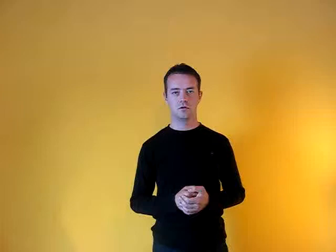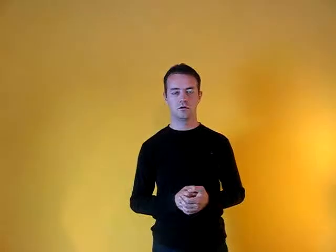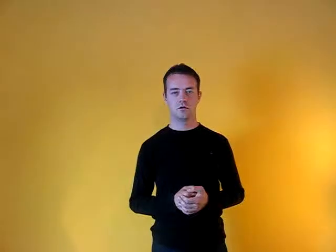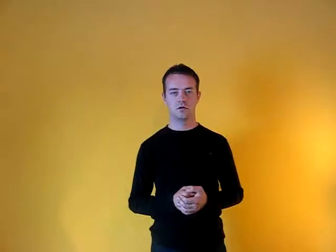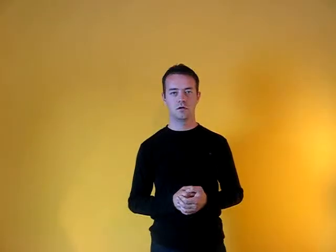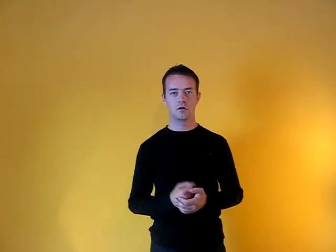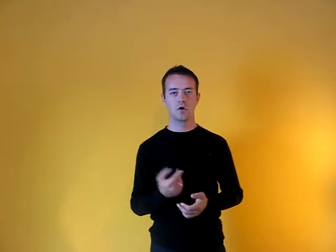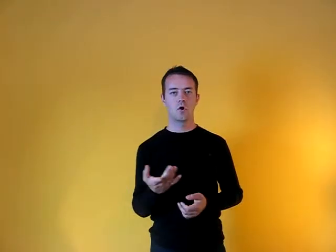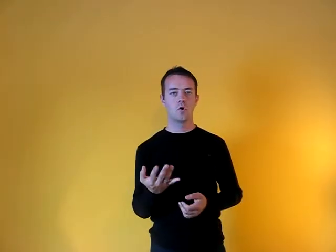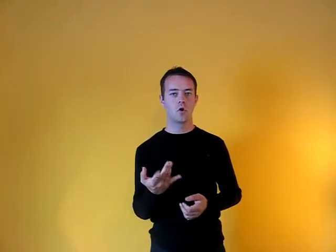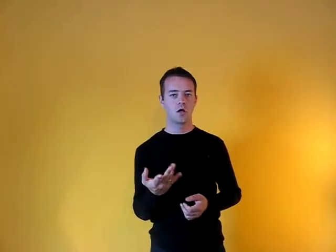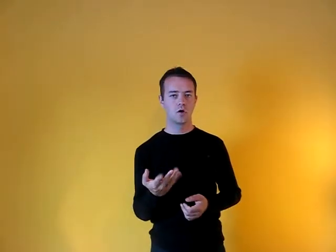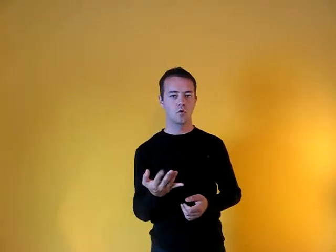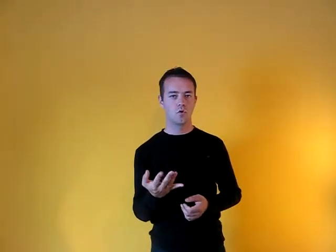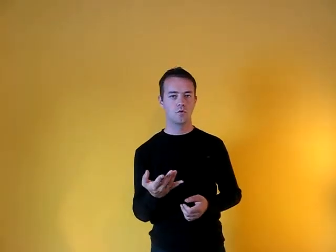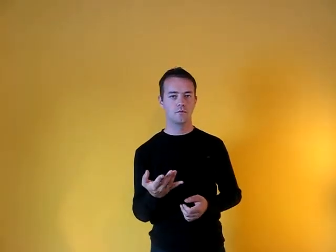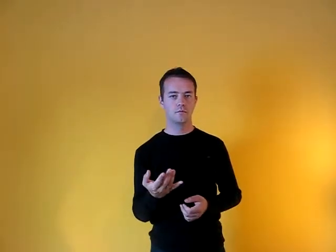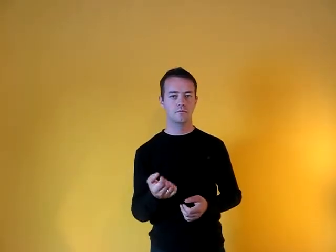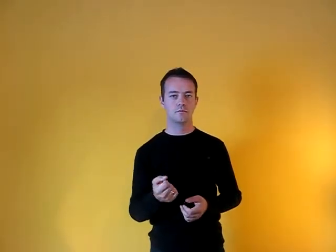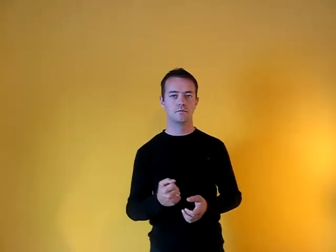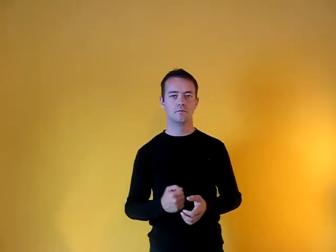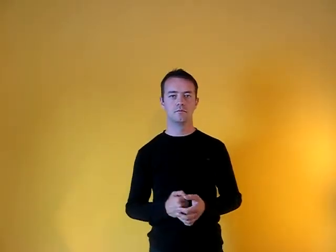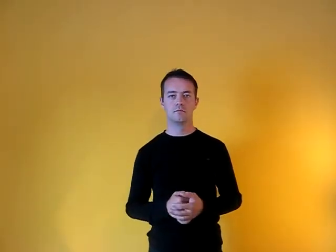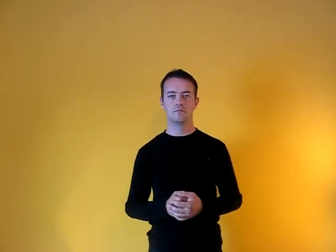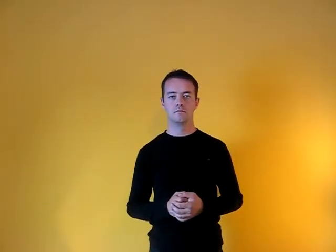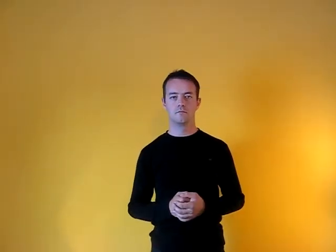Koliko?